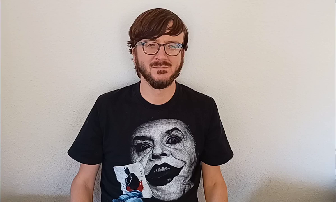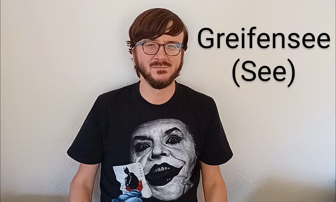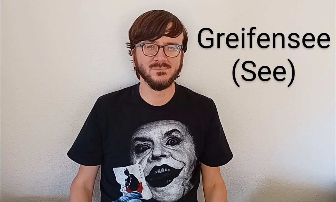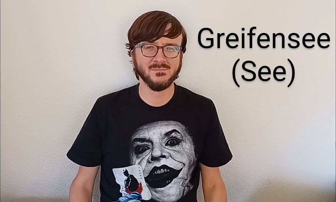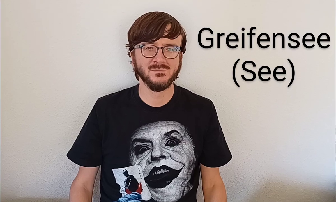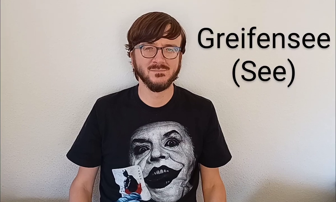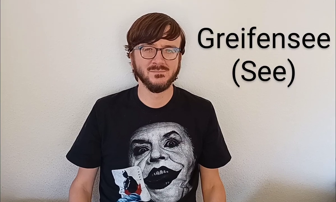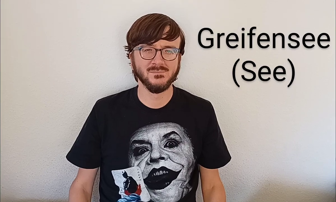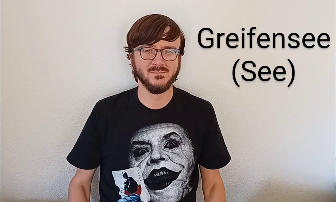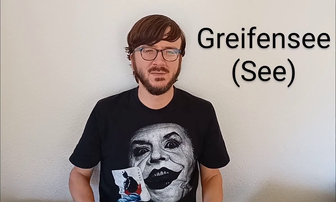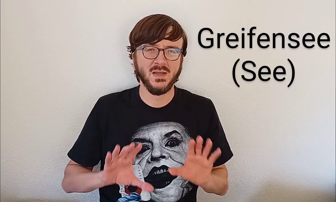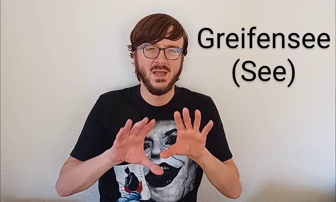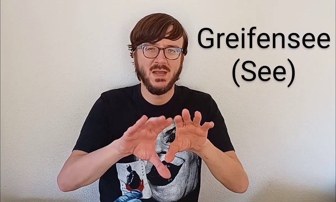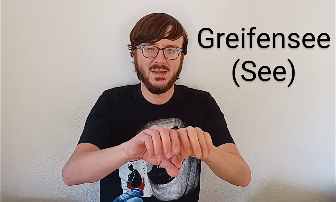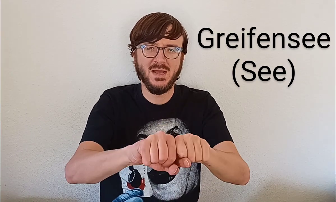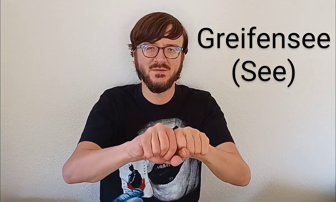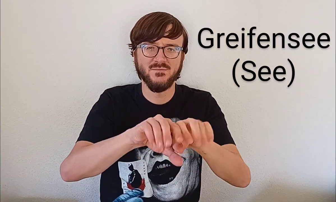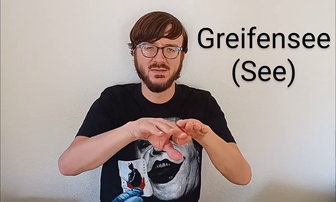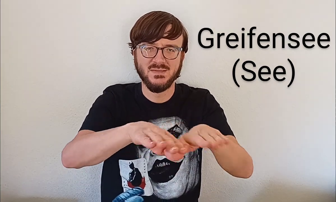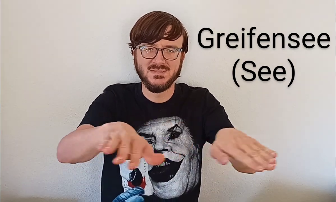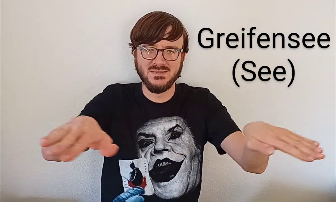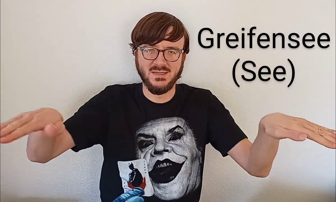Das Gewässer Greifensee